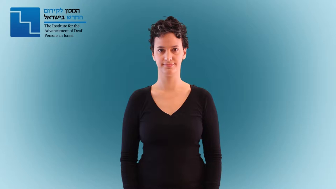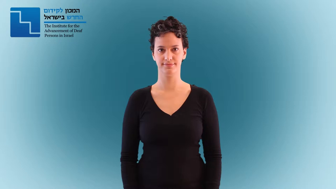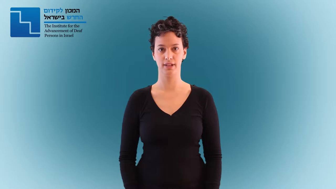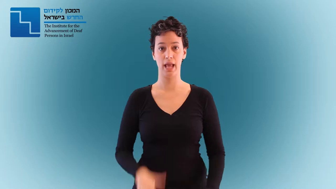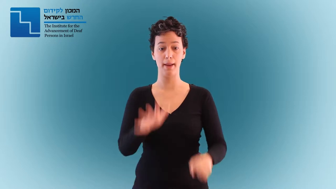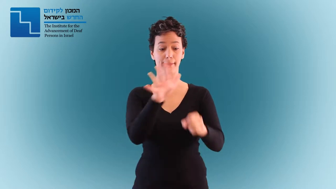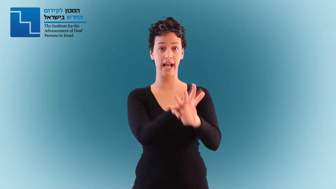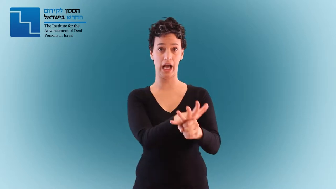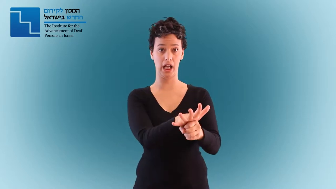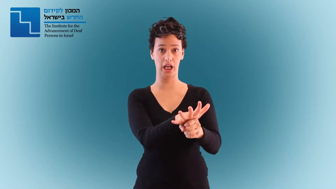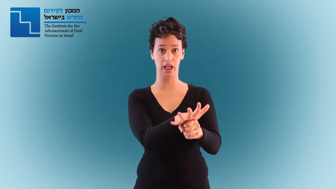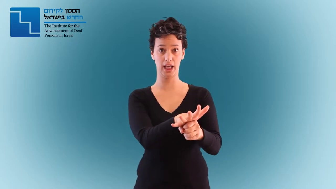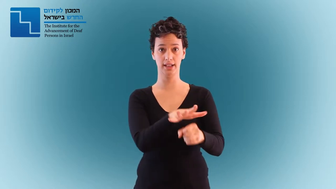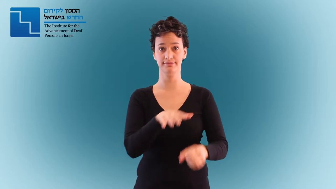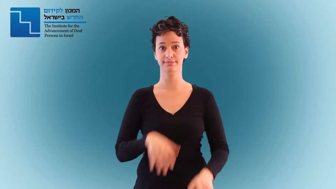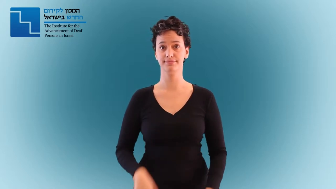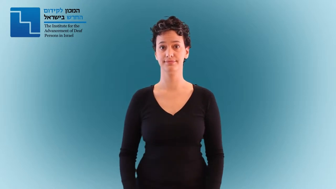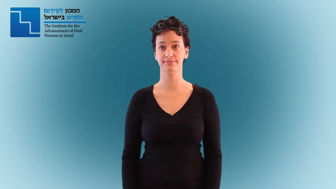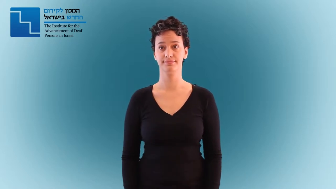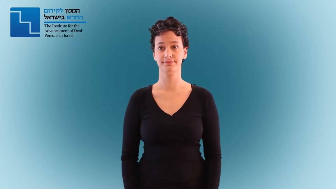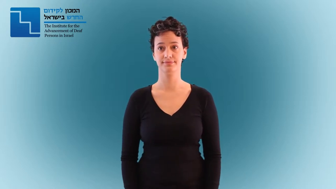פקק